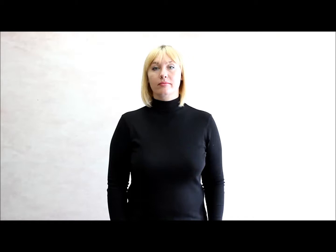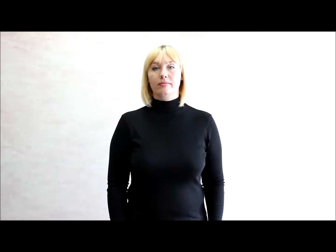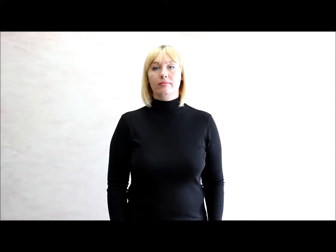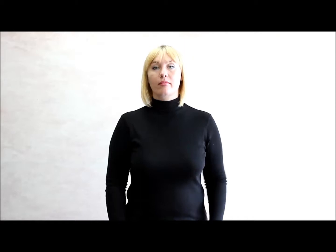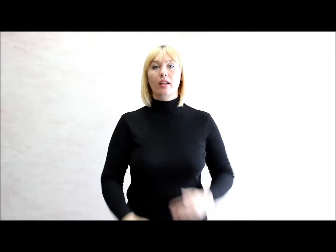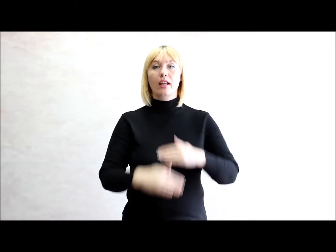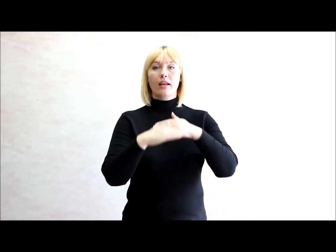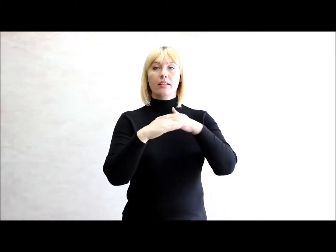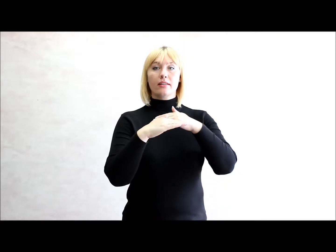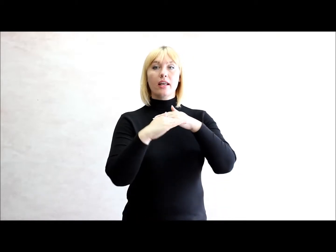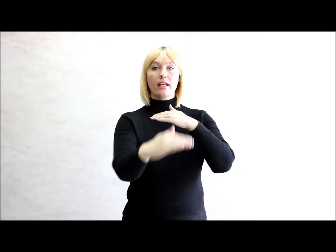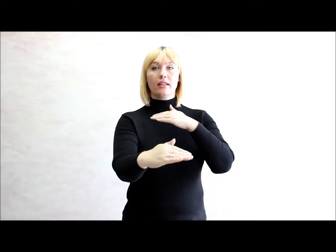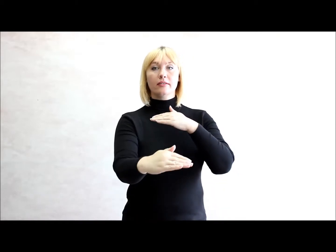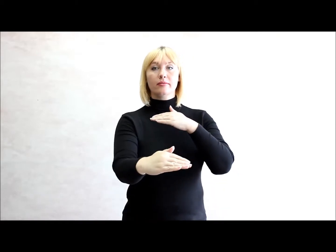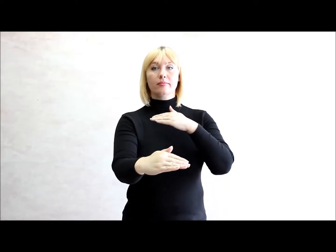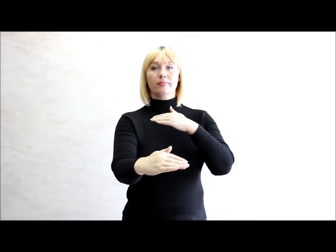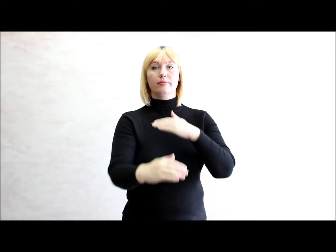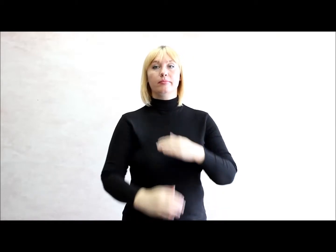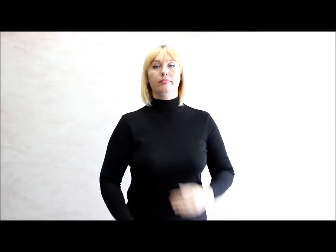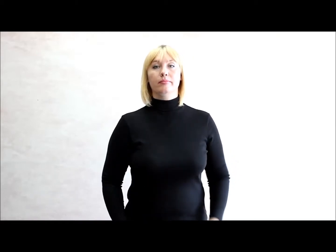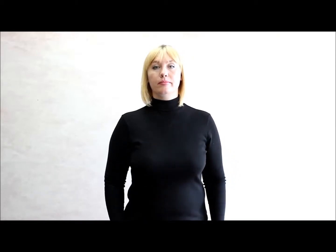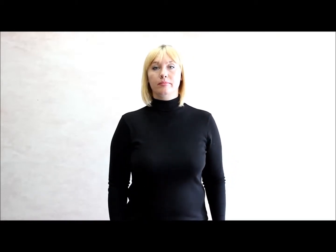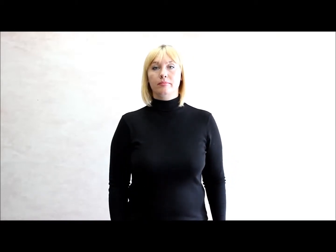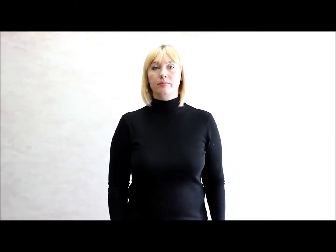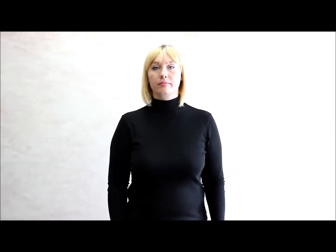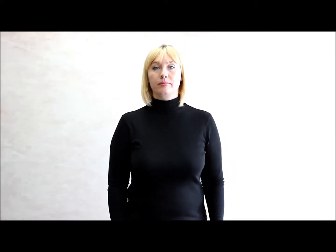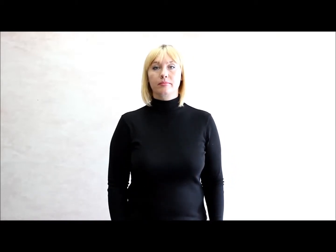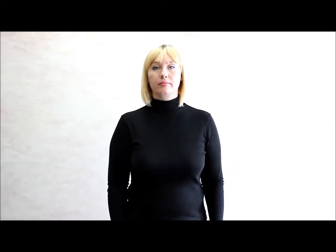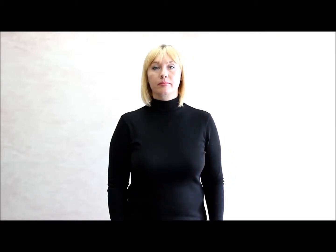Teren